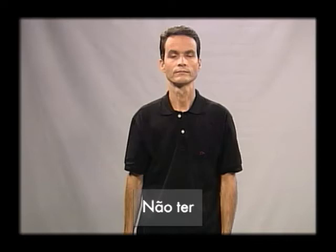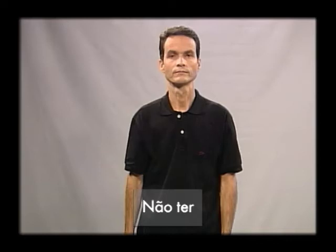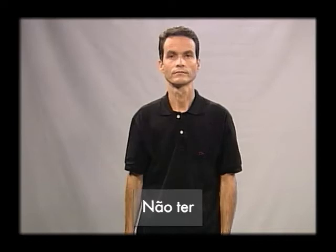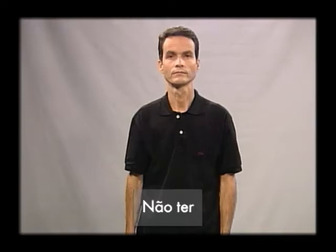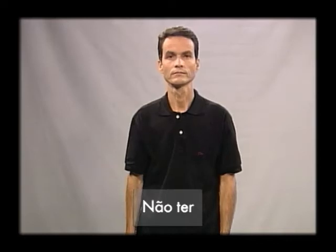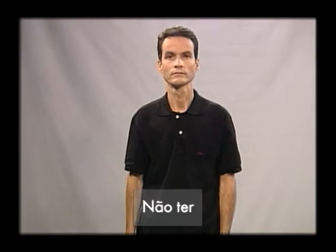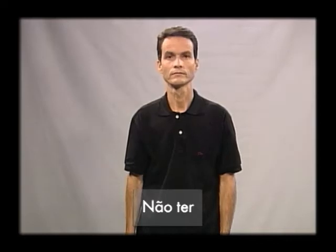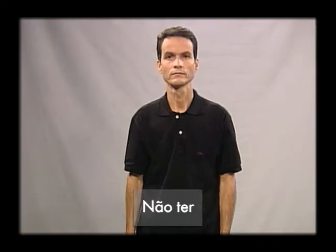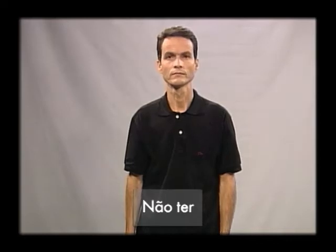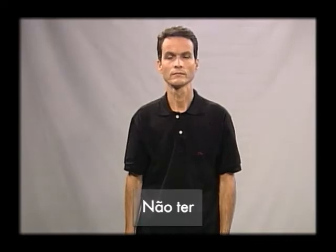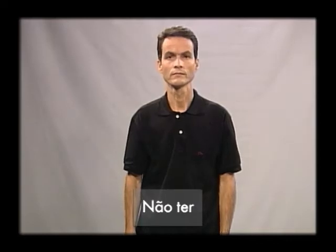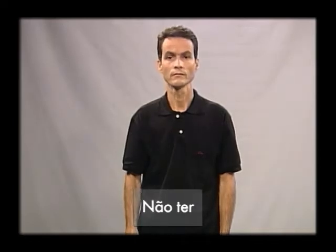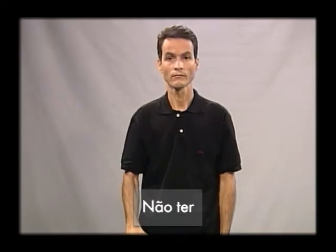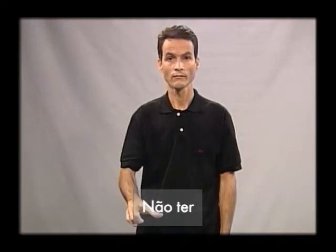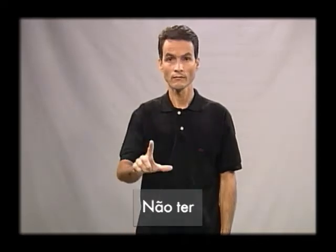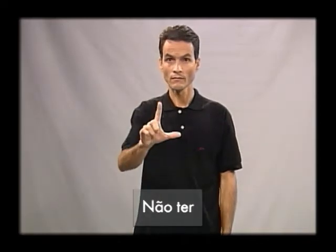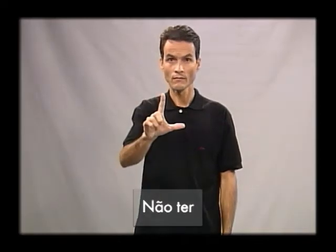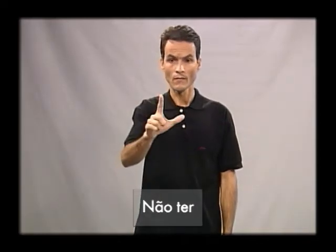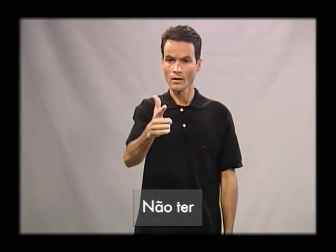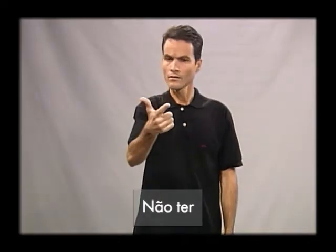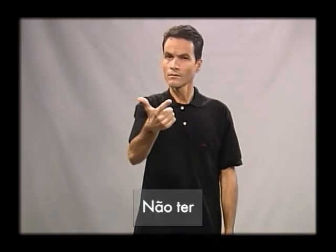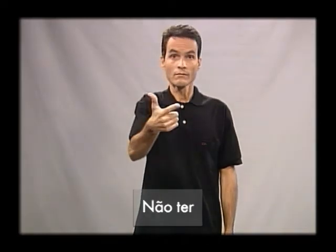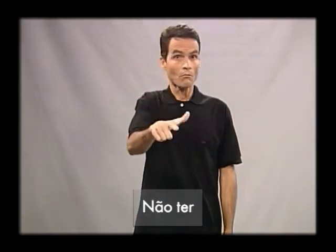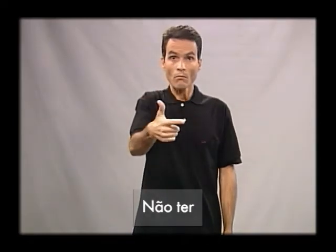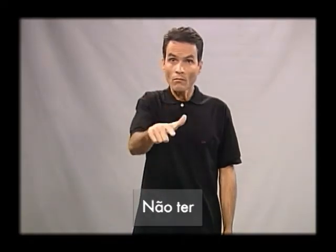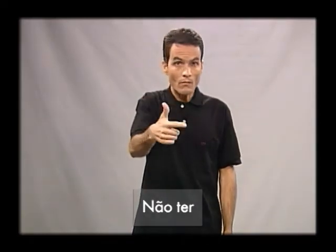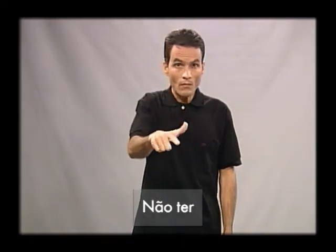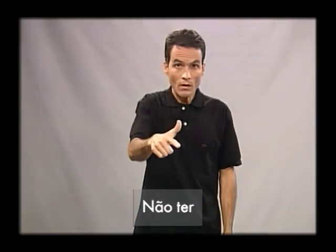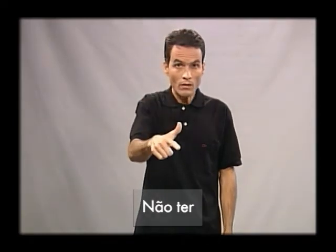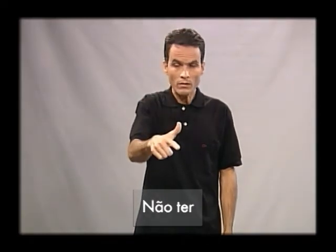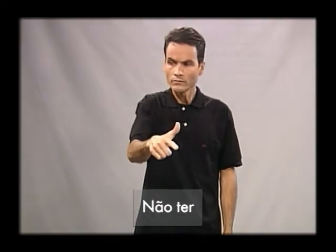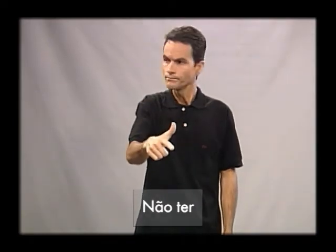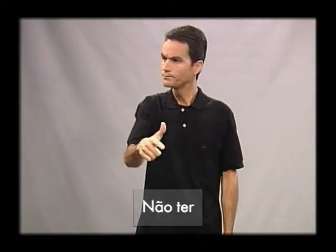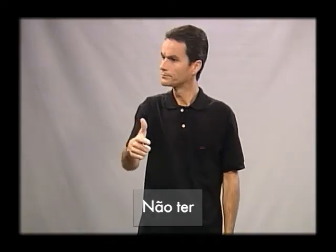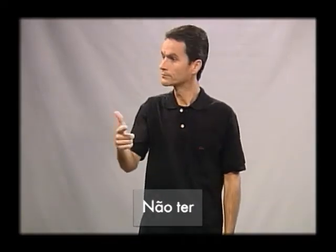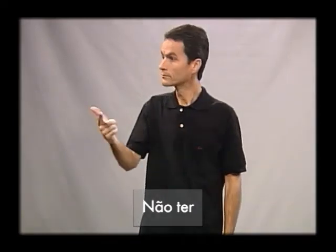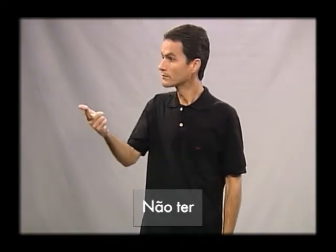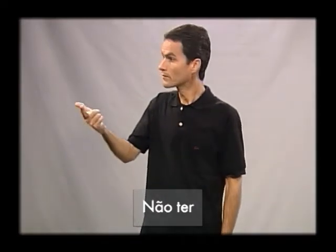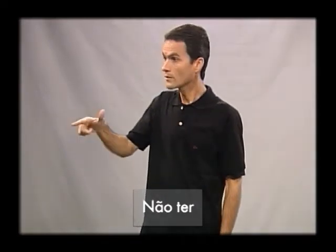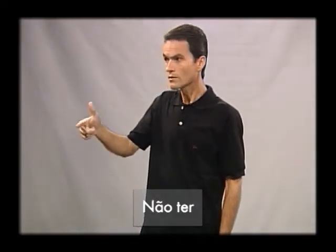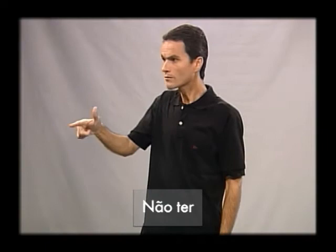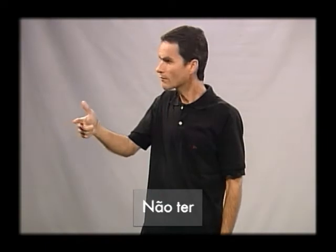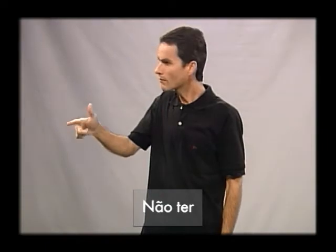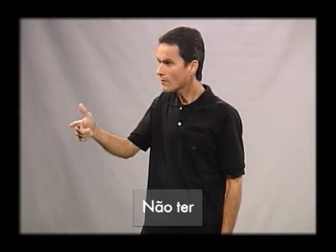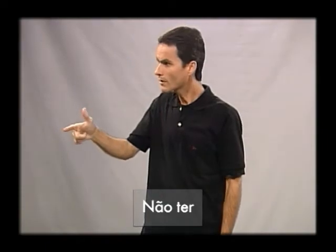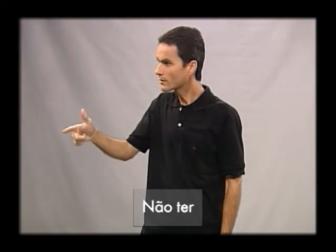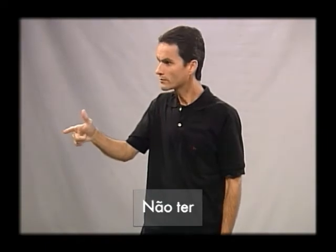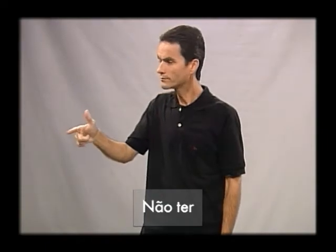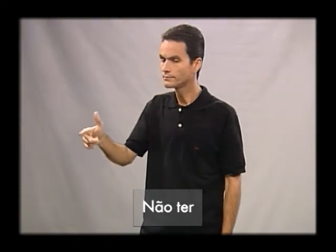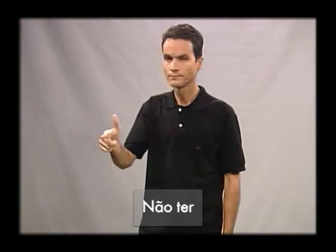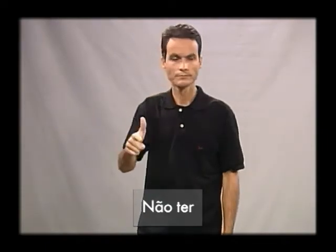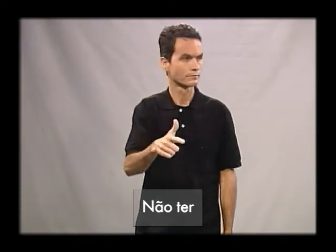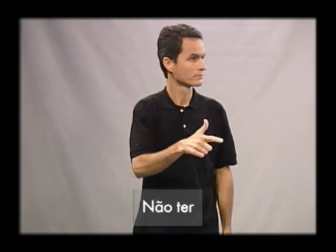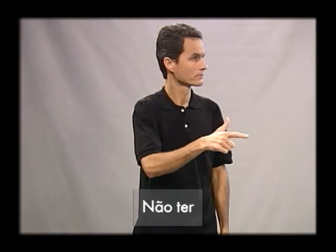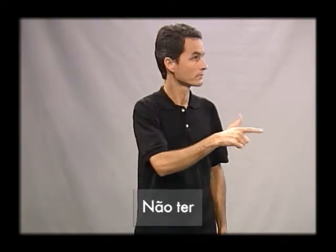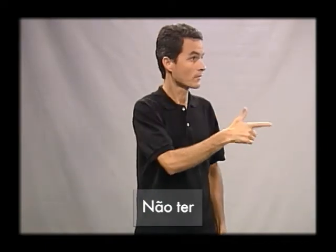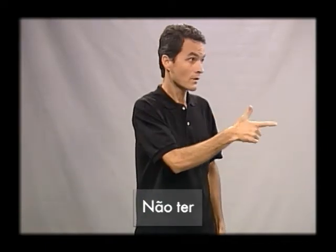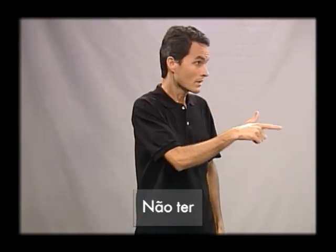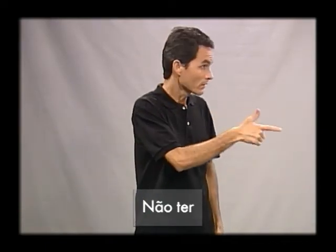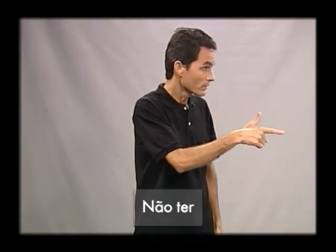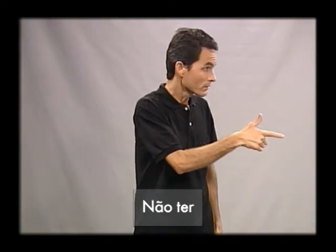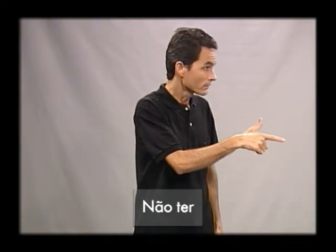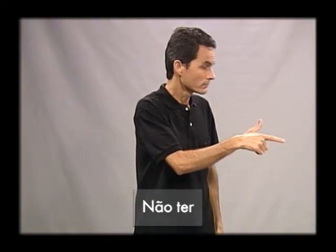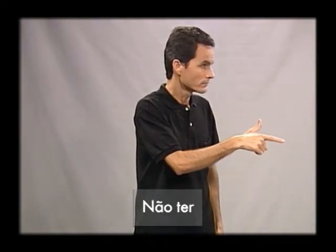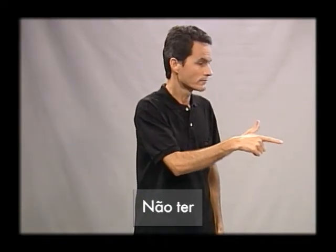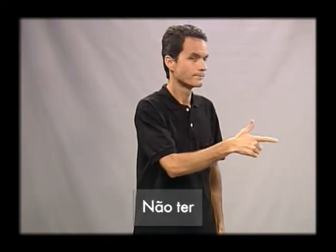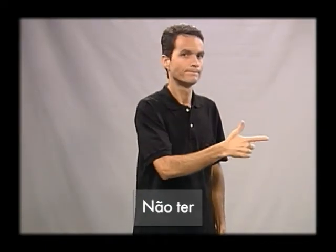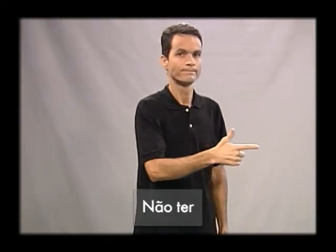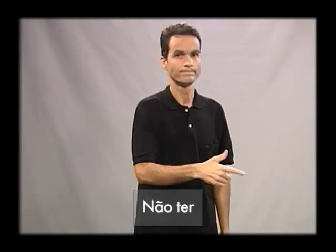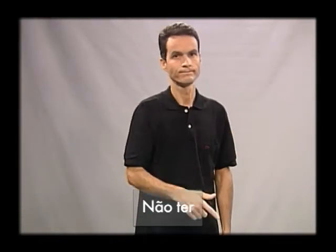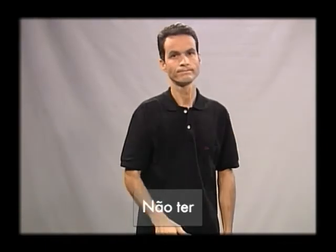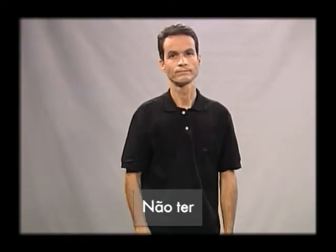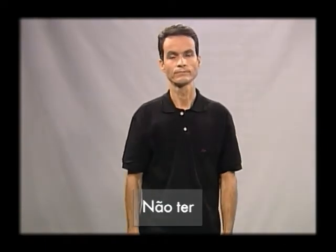Não ter